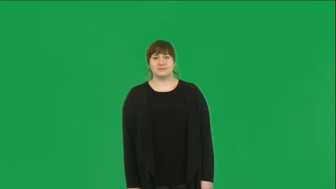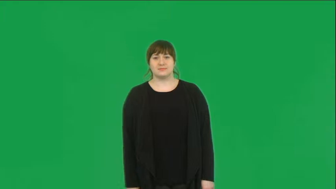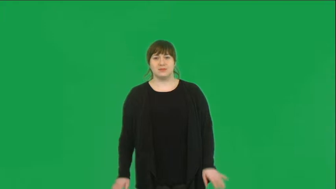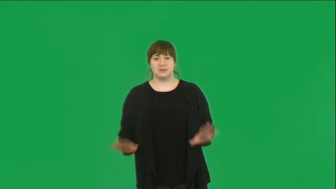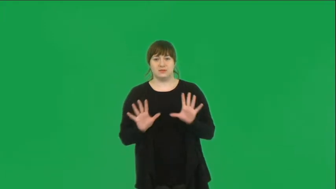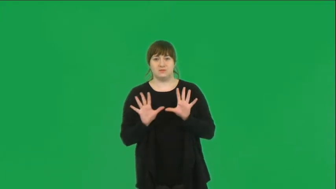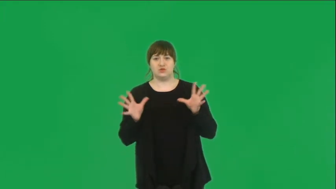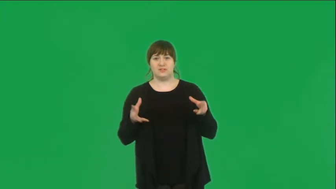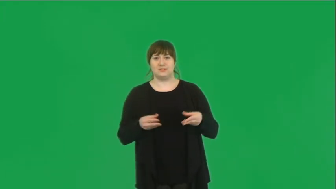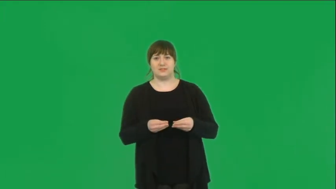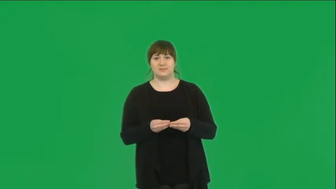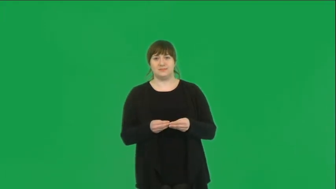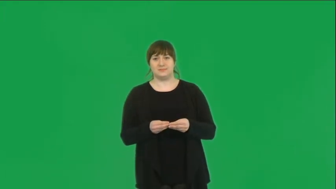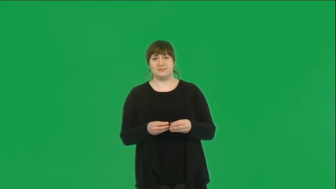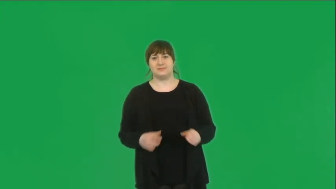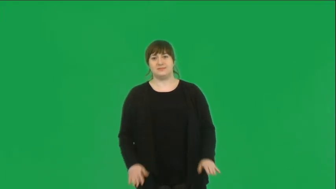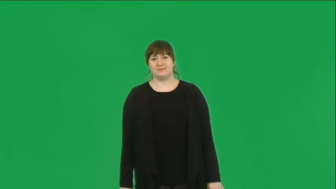wszyscy